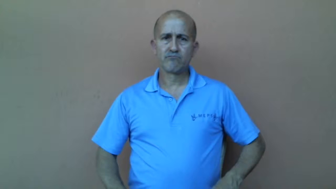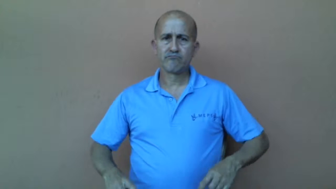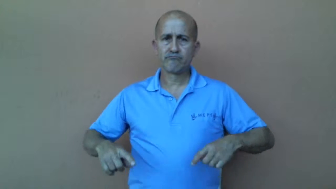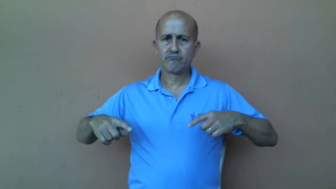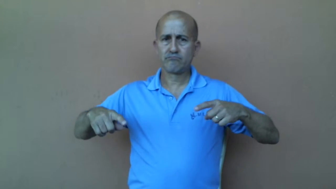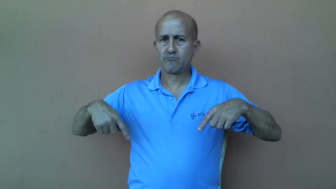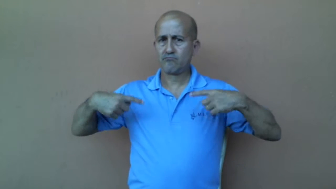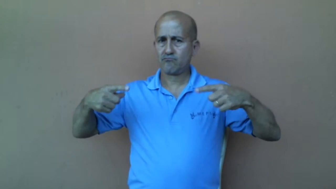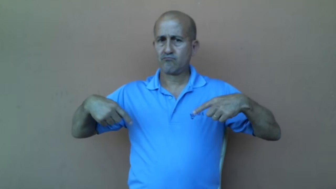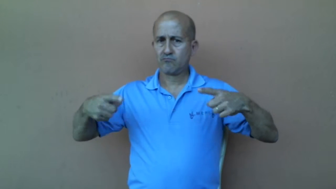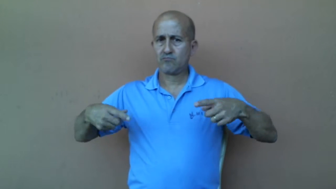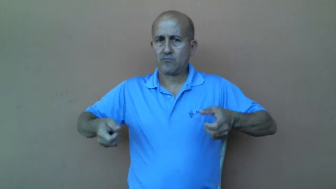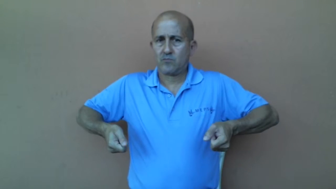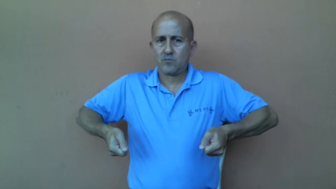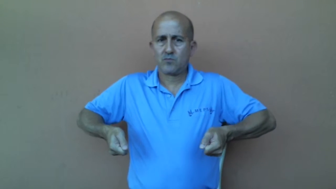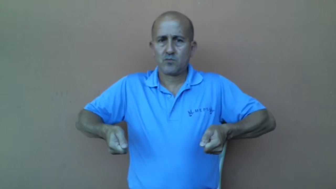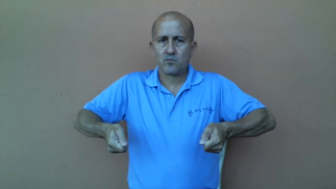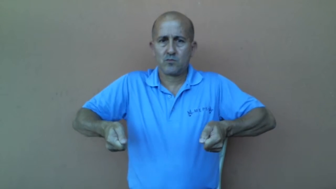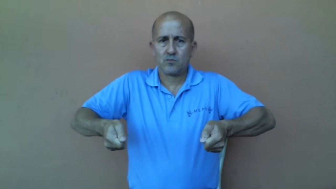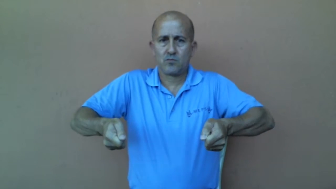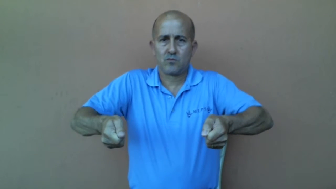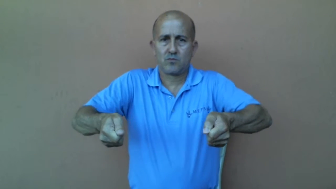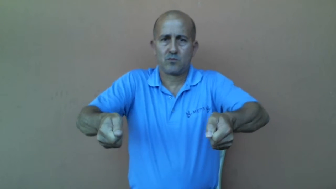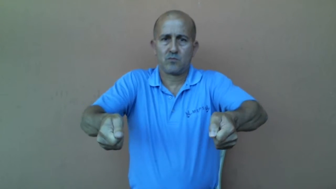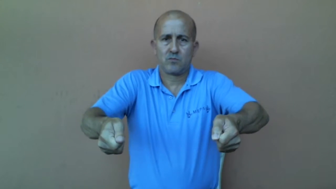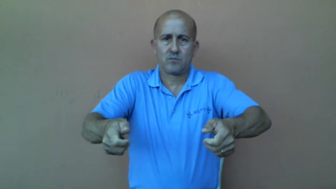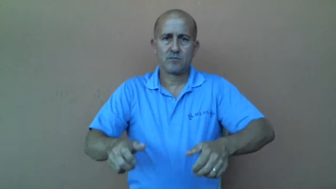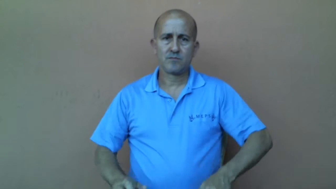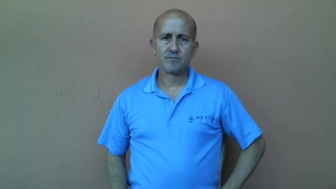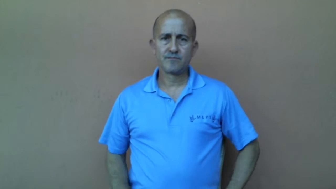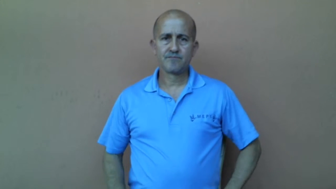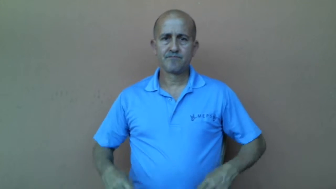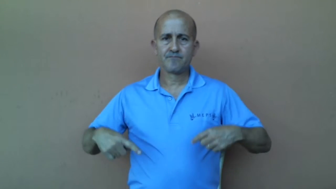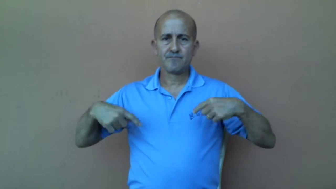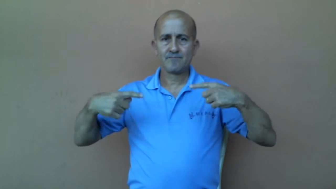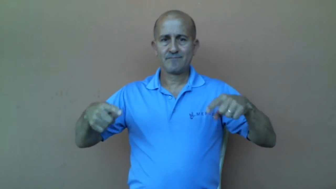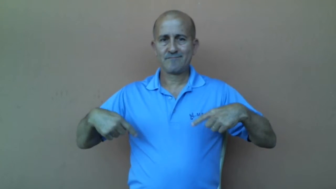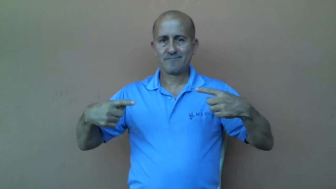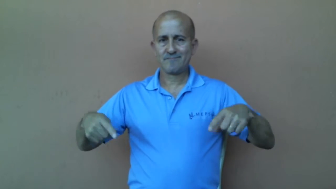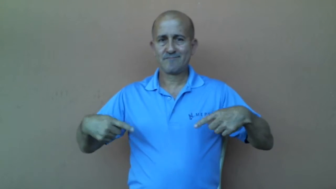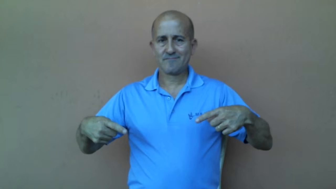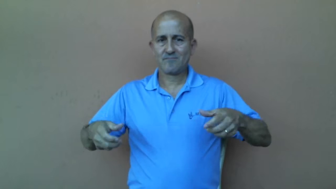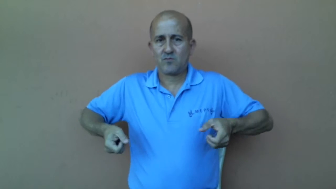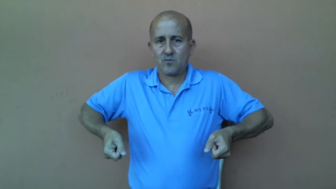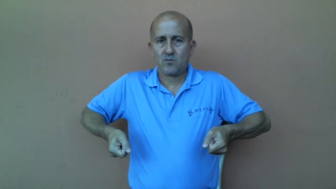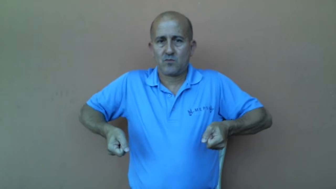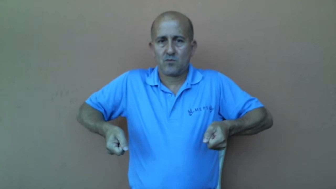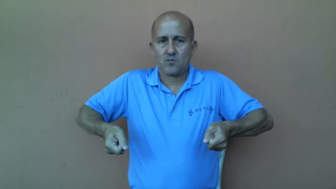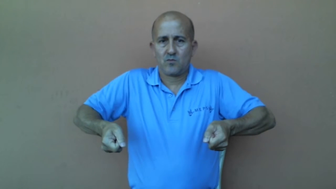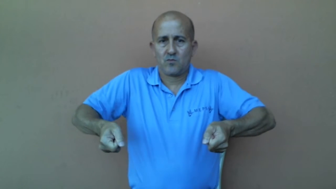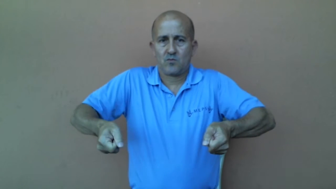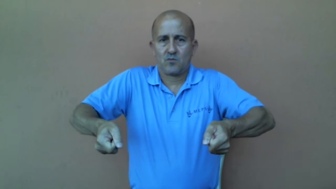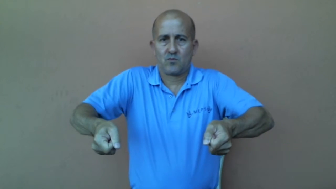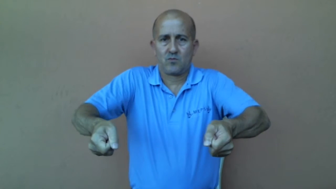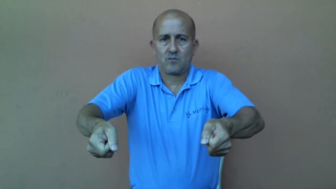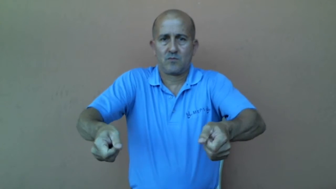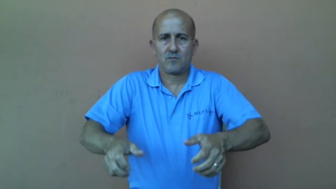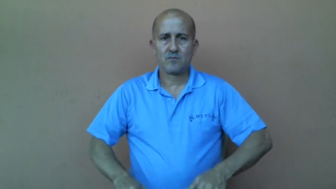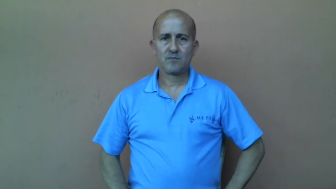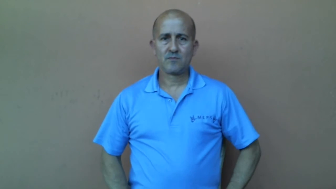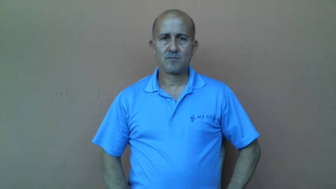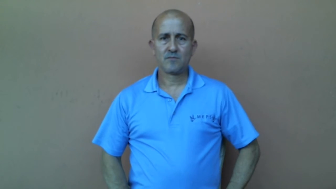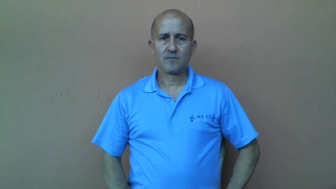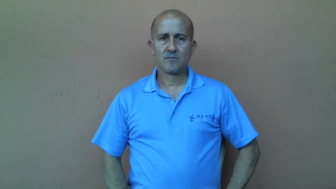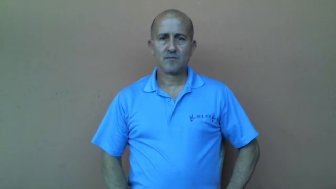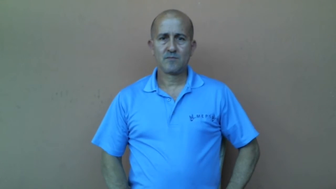carretilla